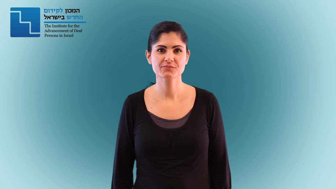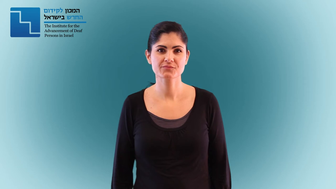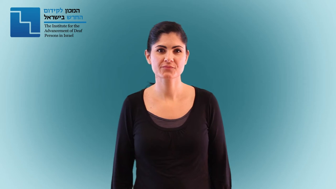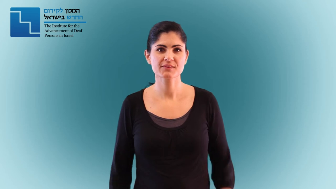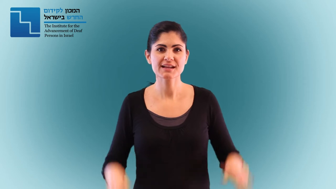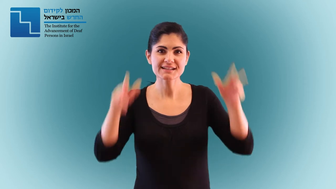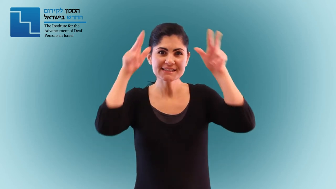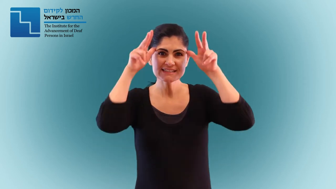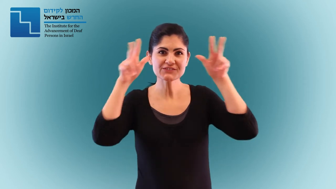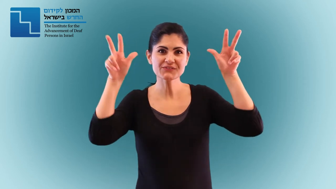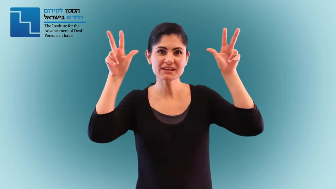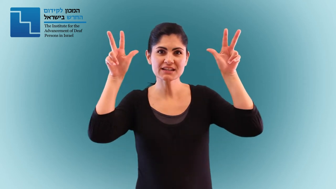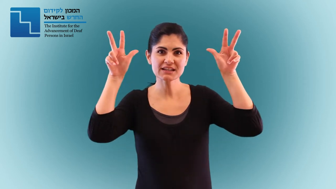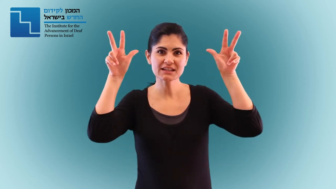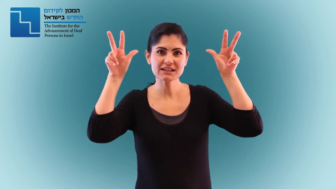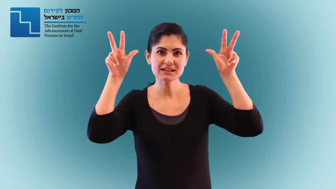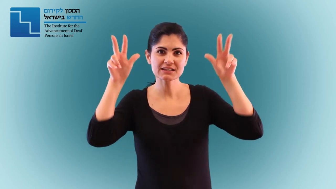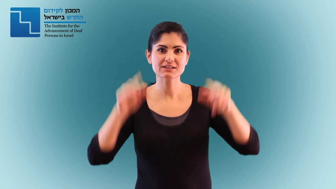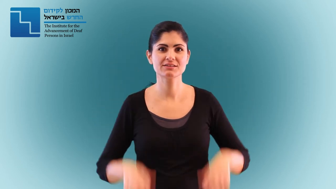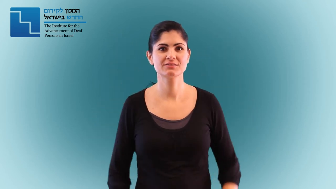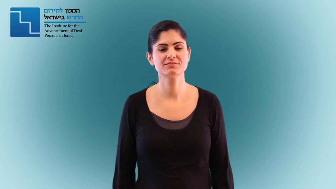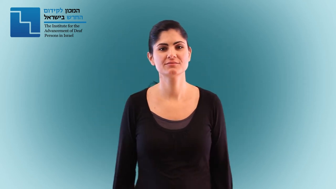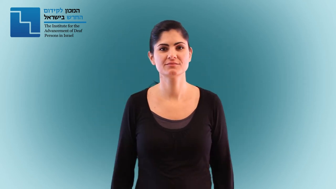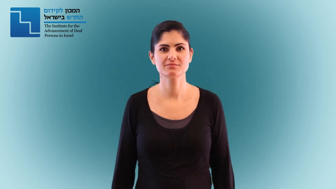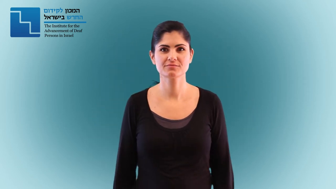צבי